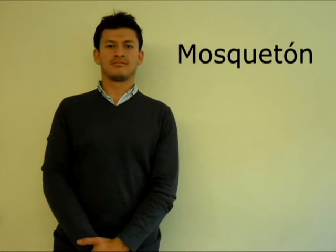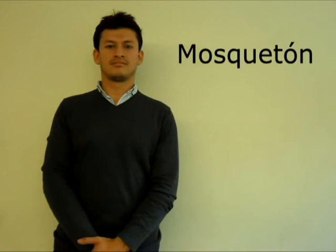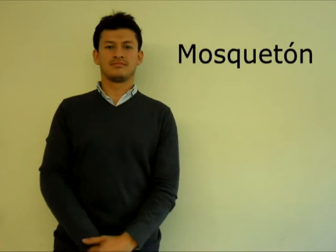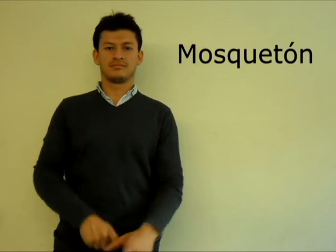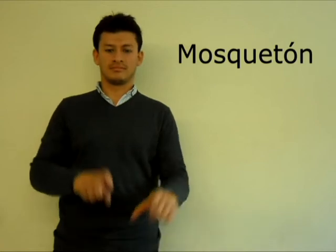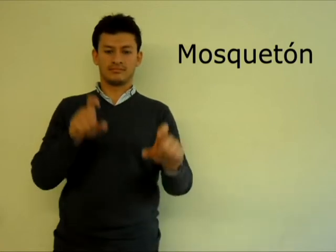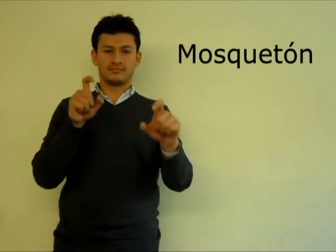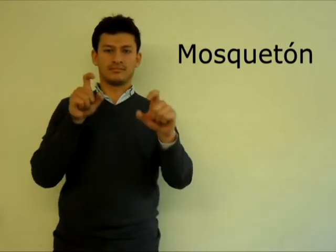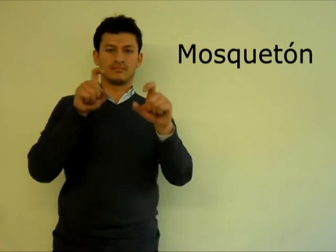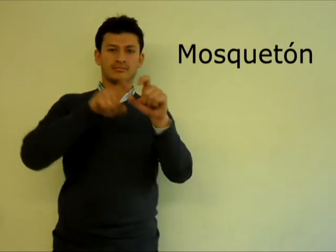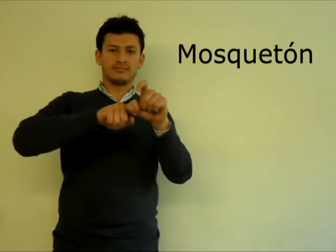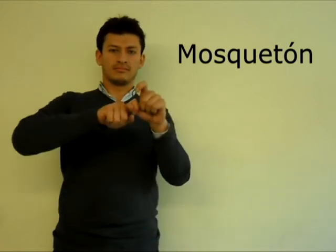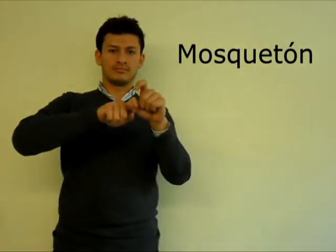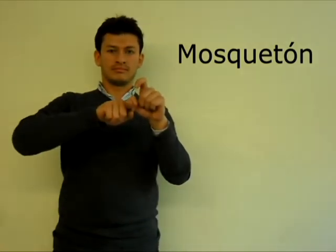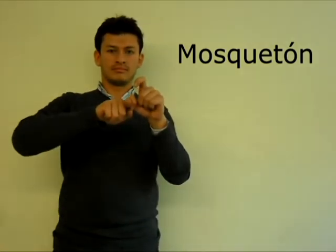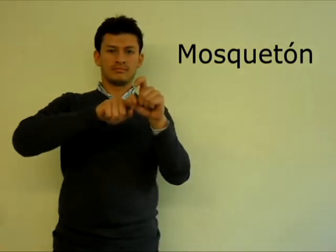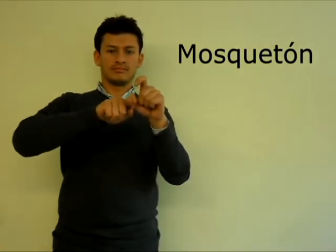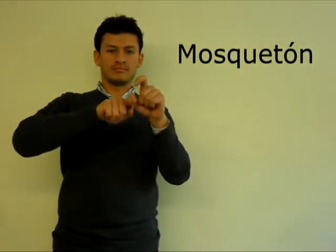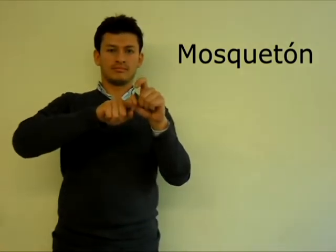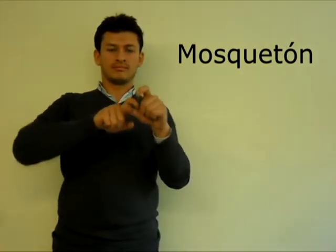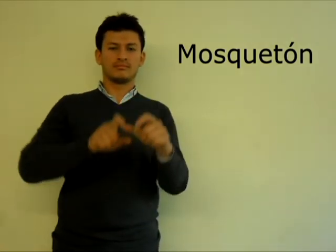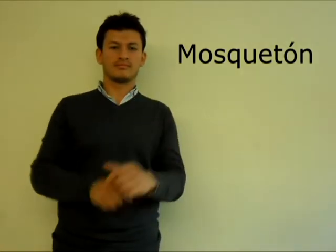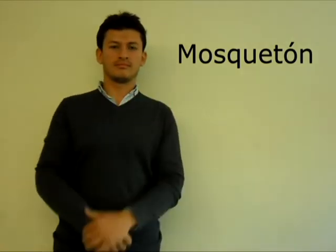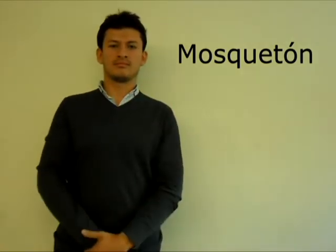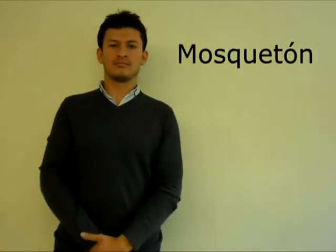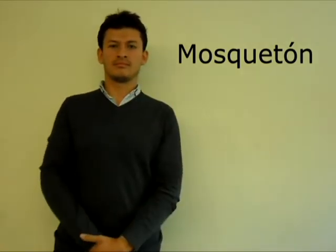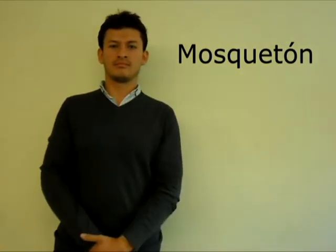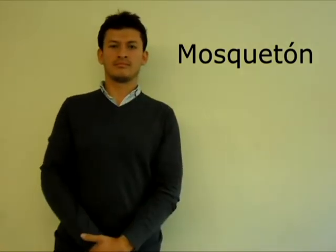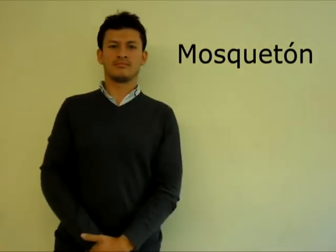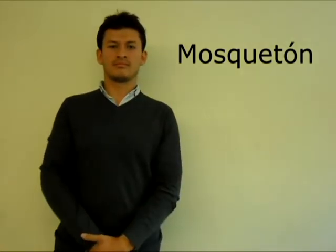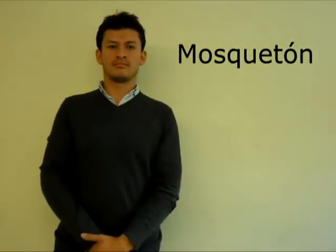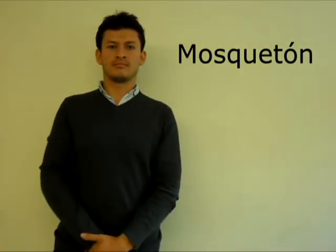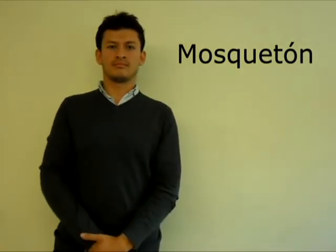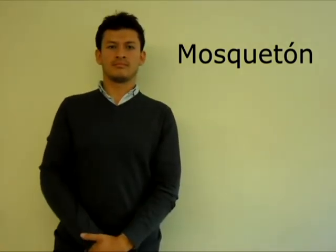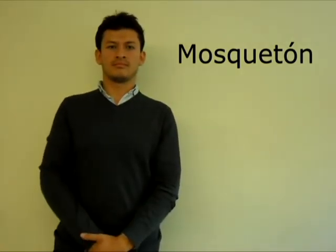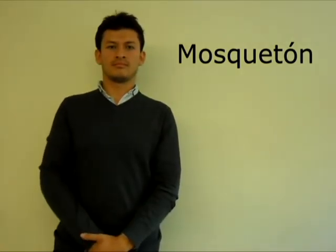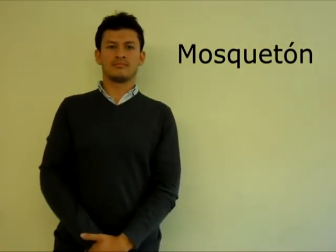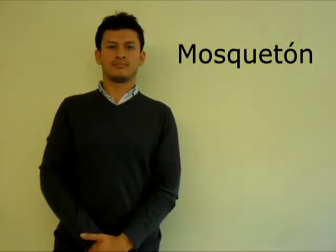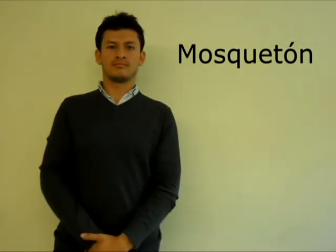Mosquetón